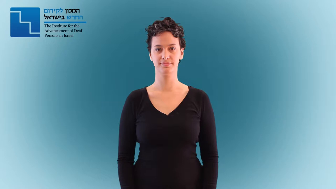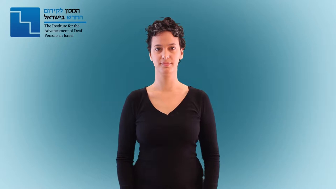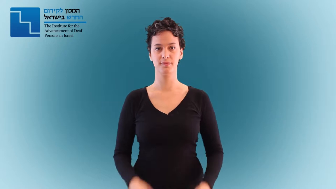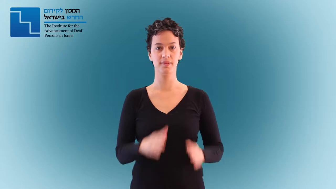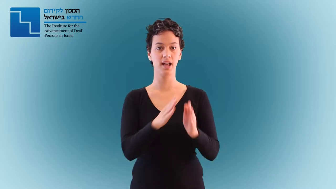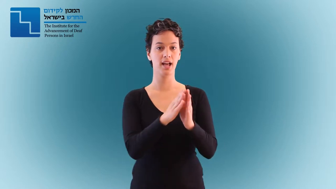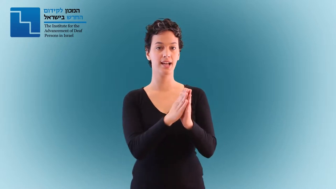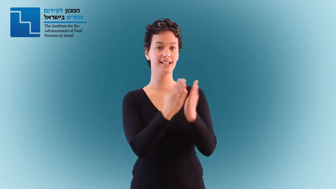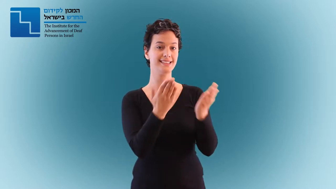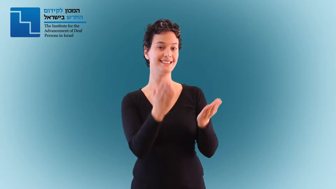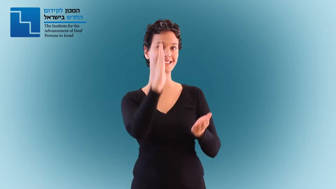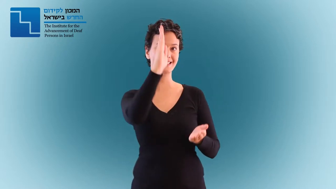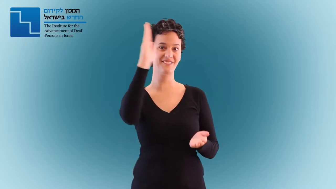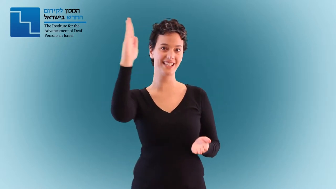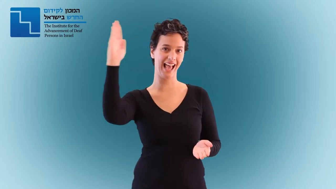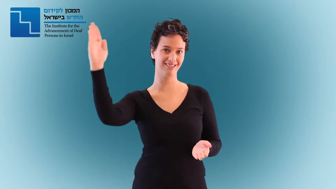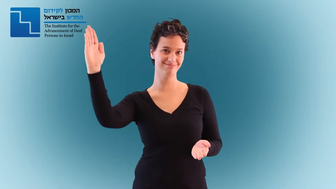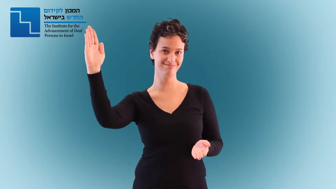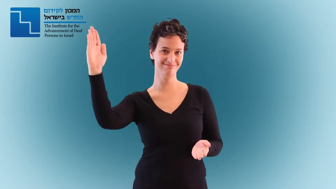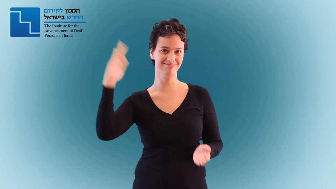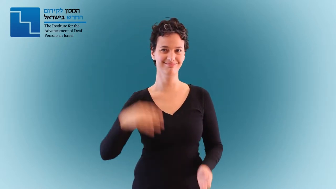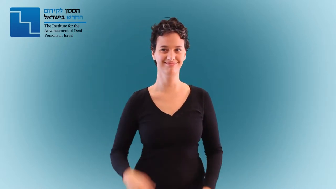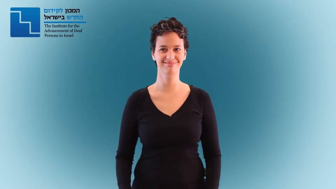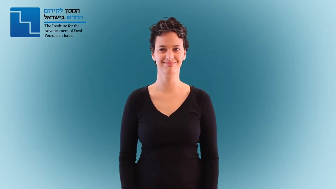ספרייה